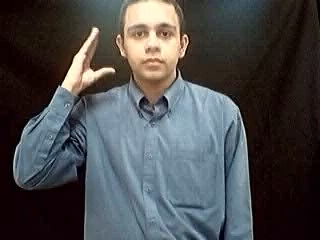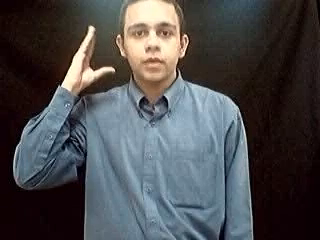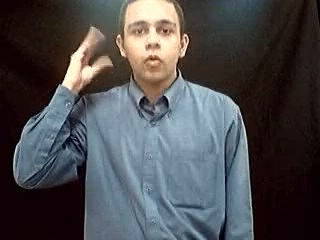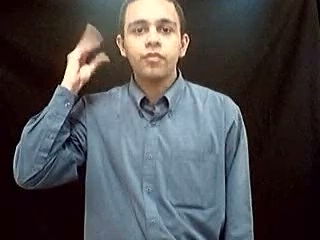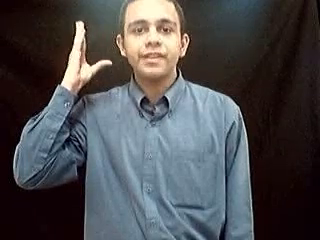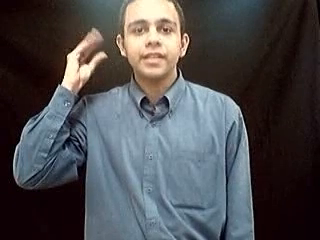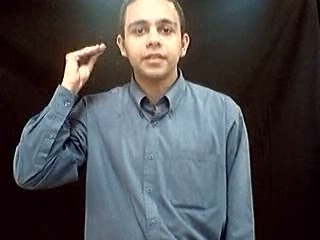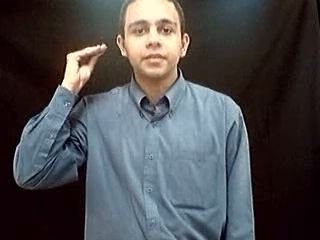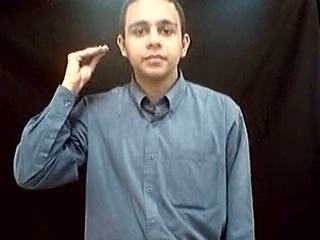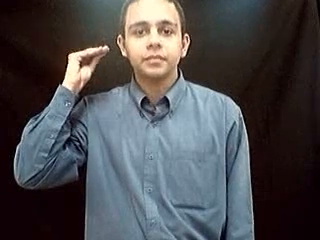convencer